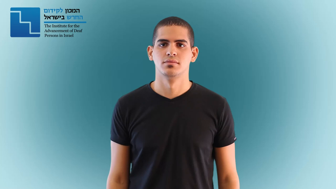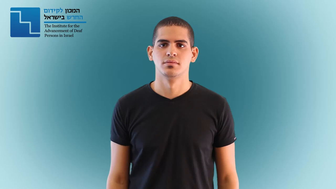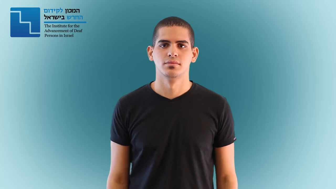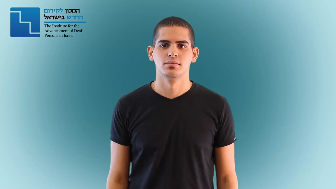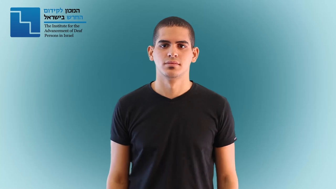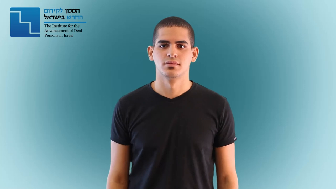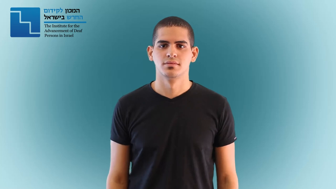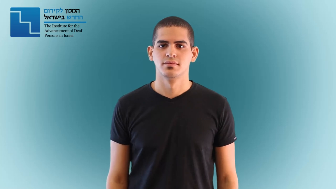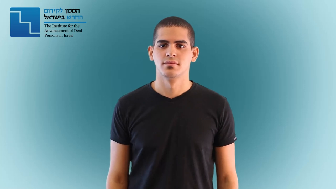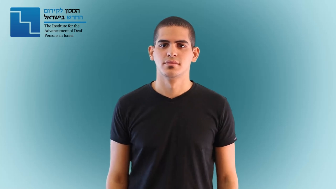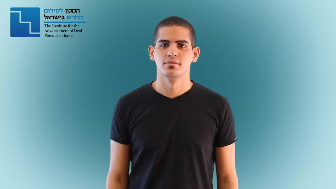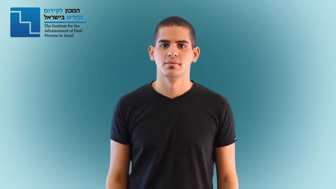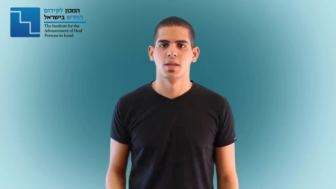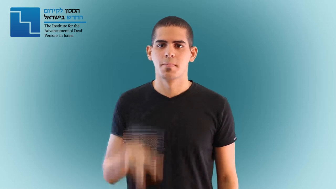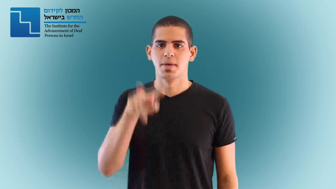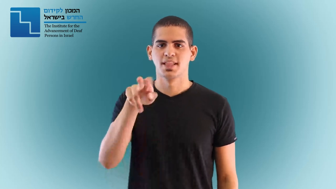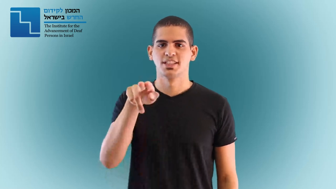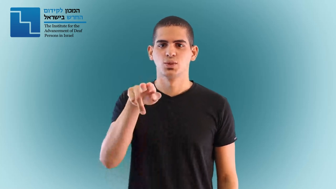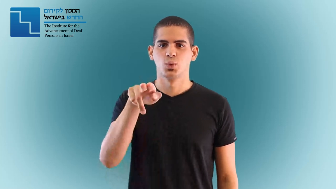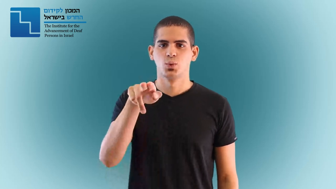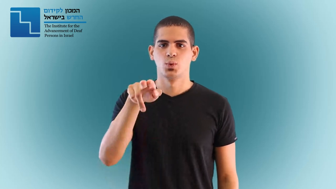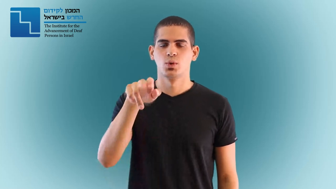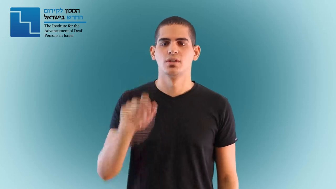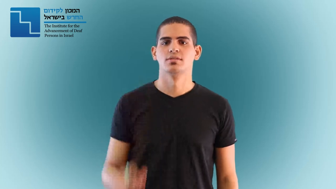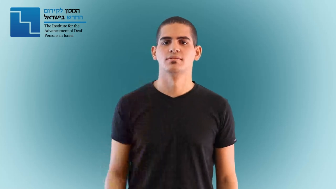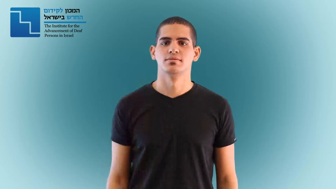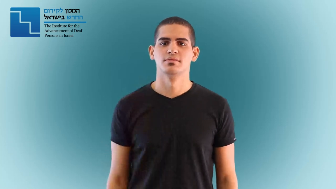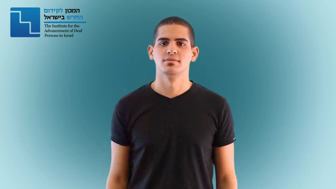בת זוג